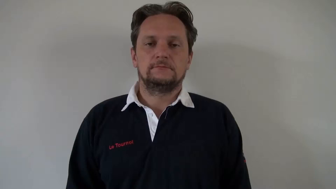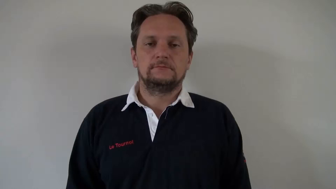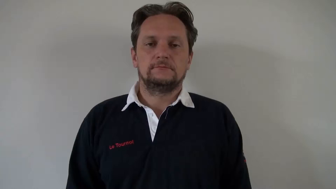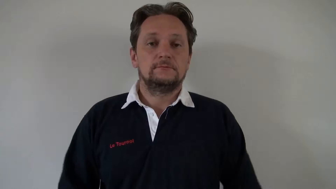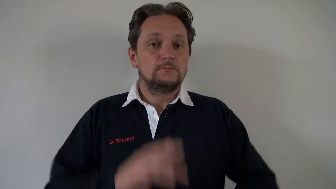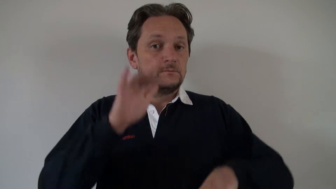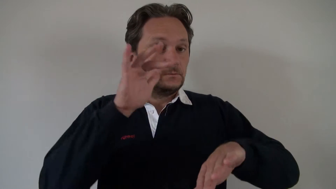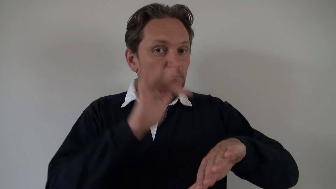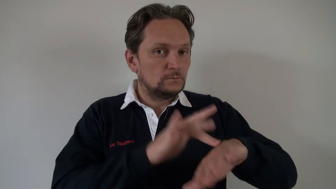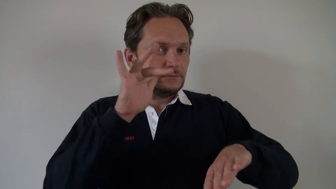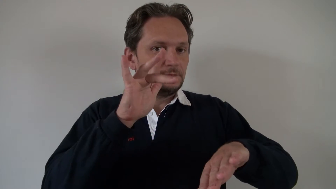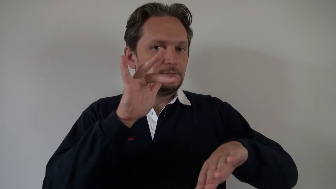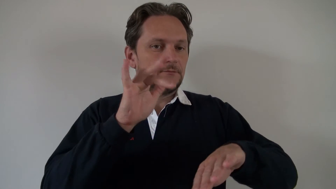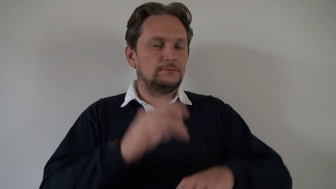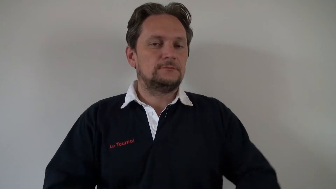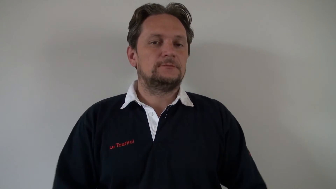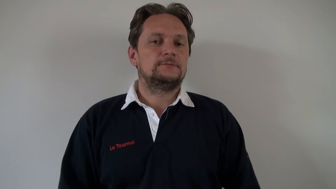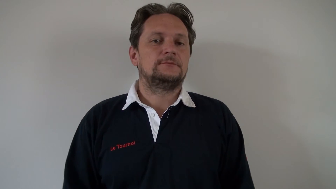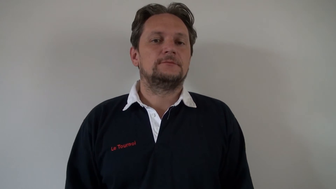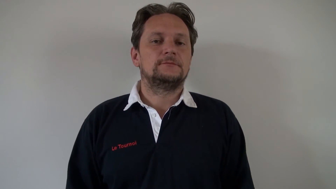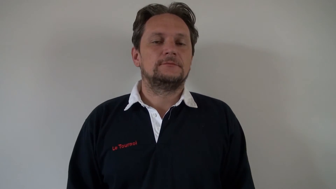Toucher